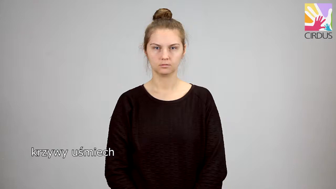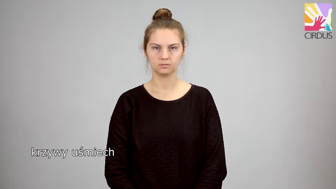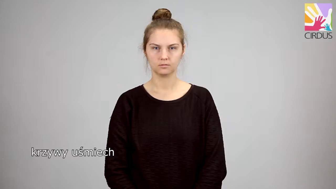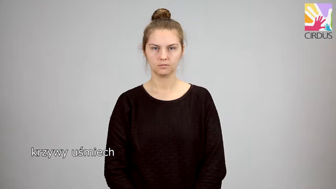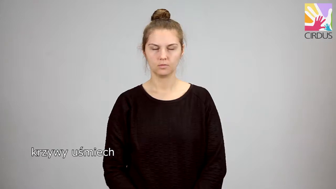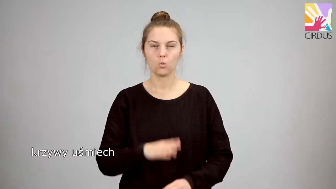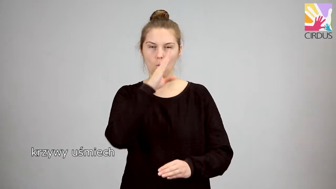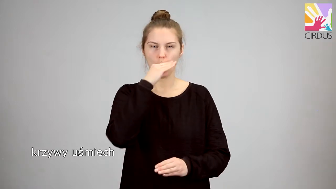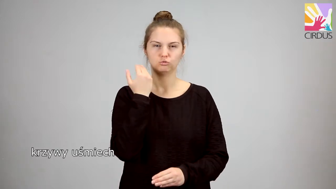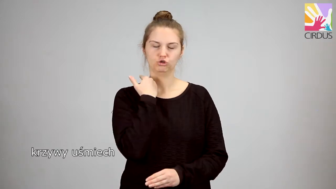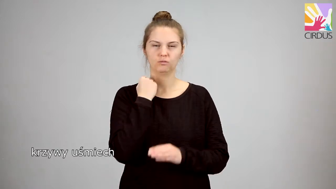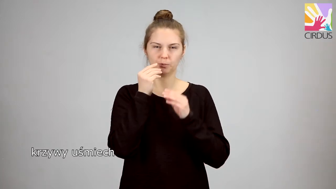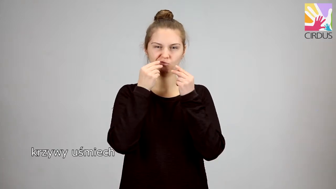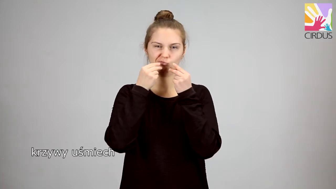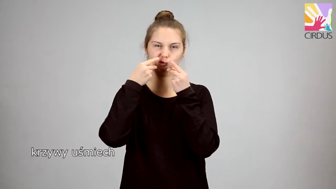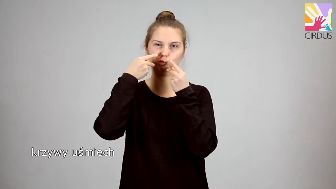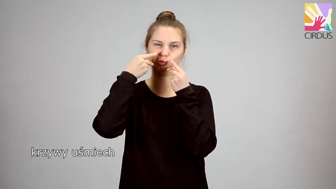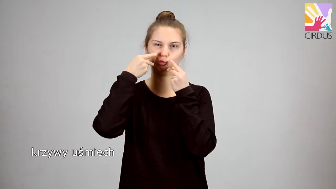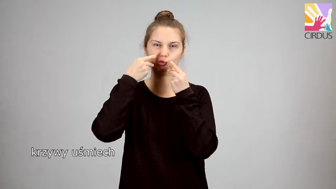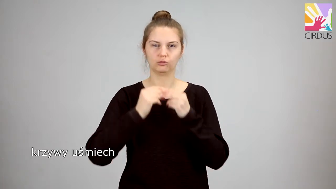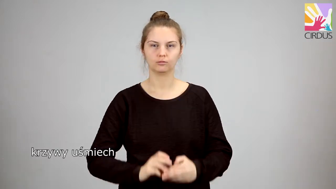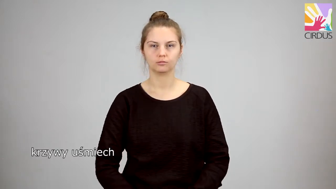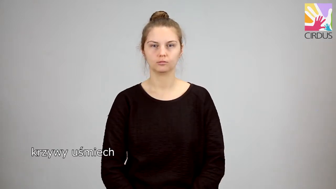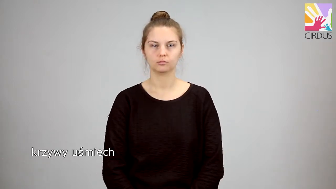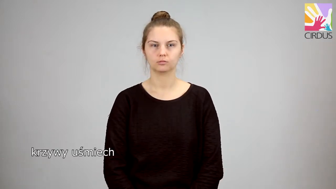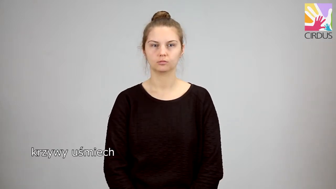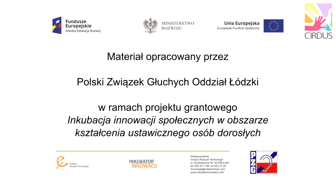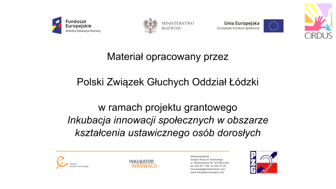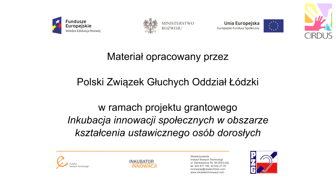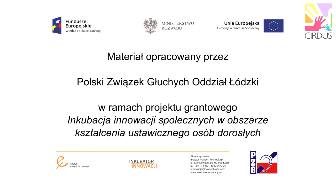krzywy uśmiech